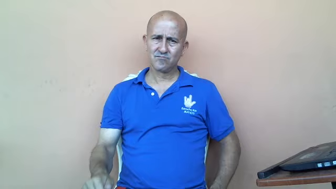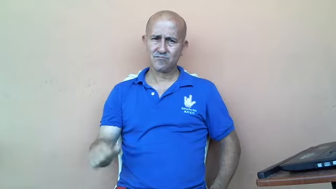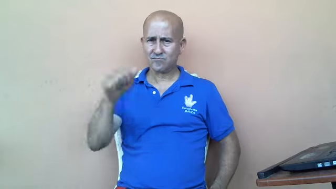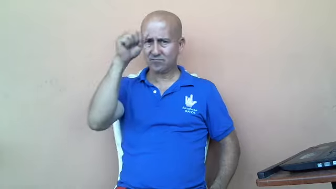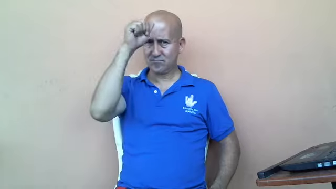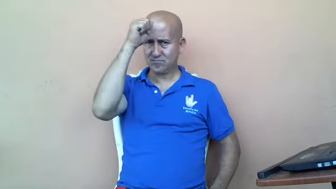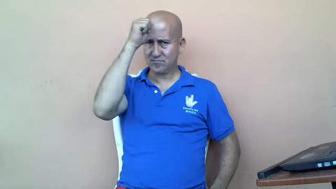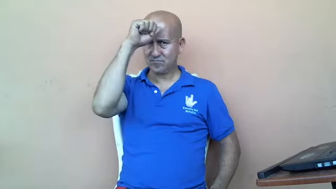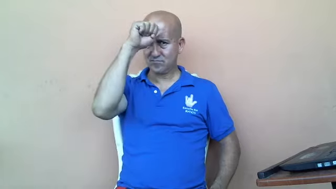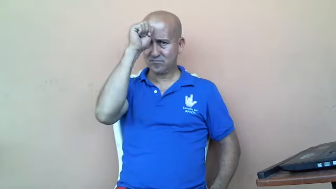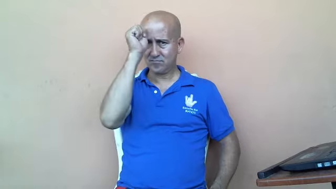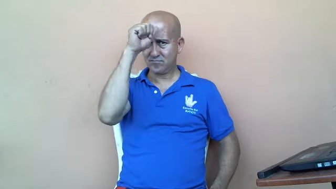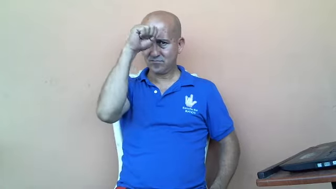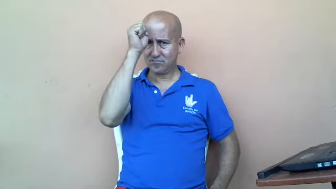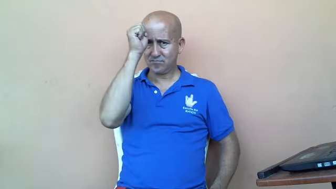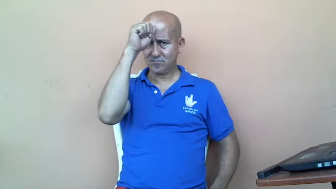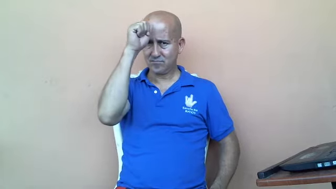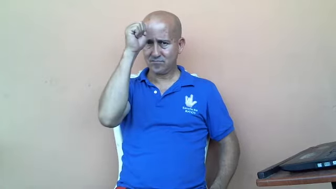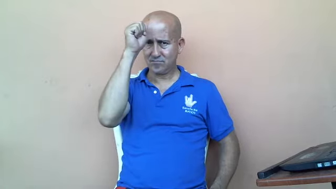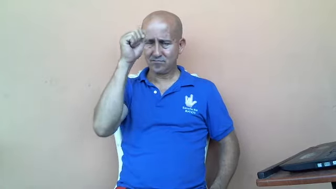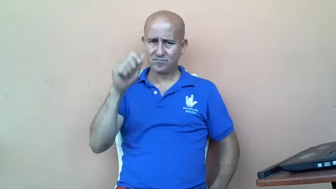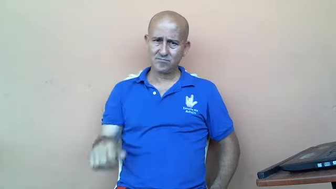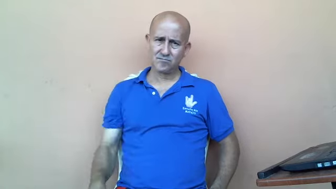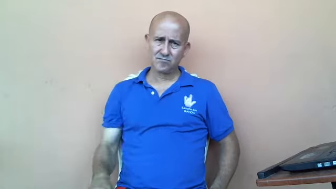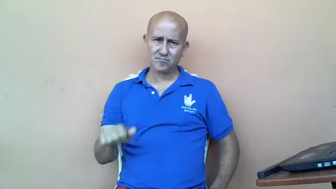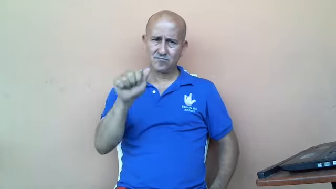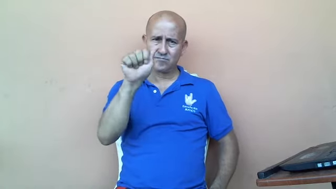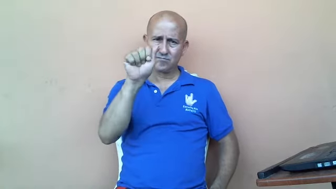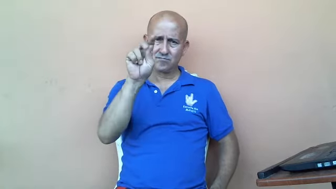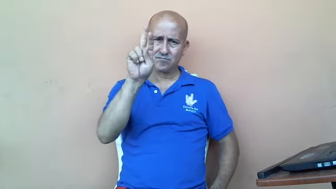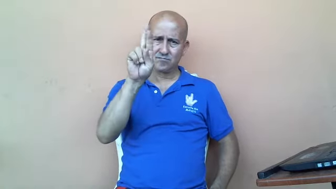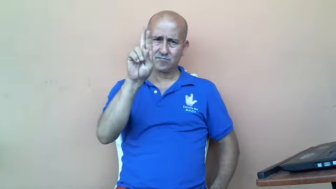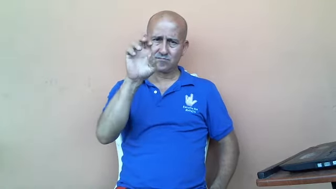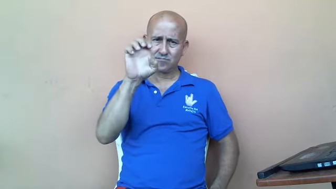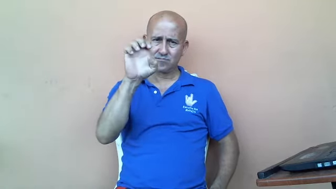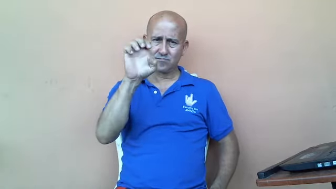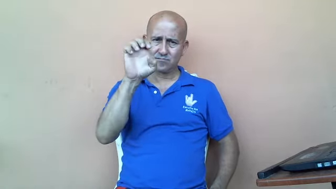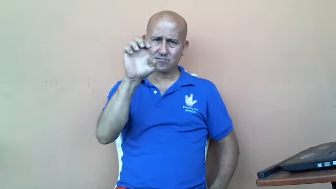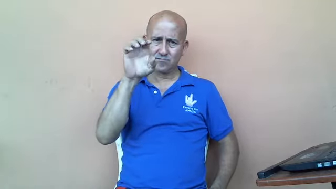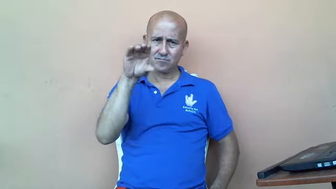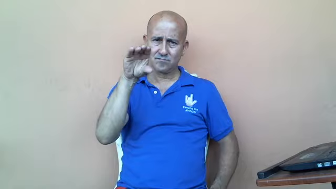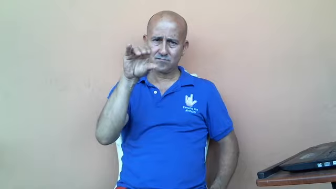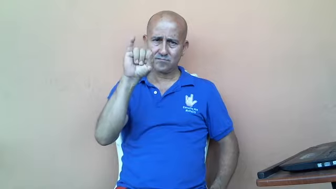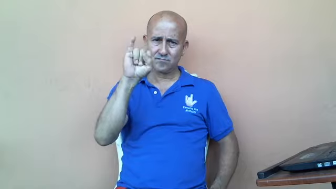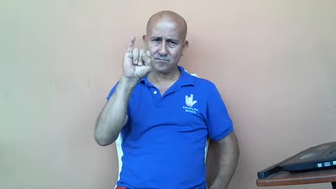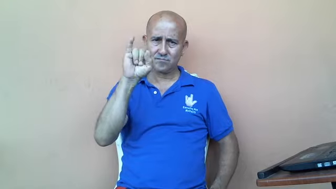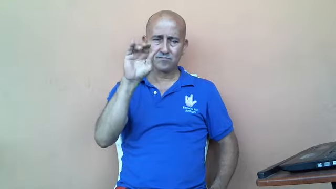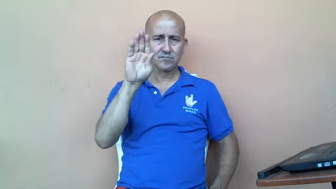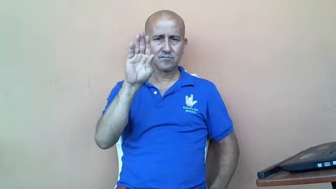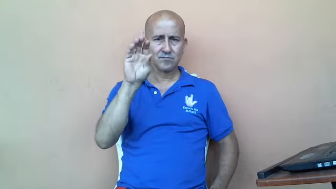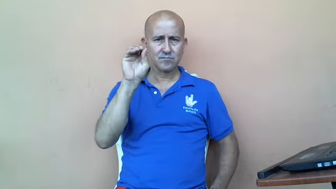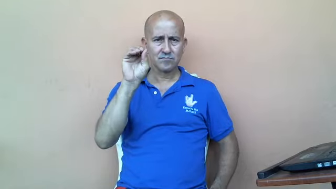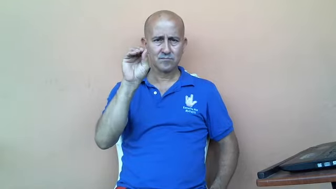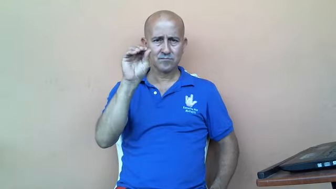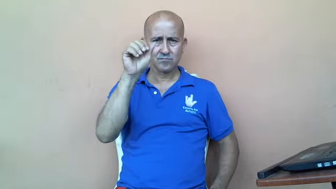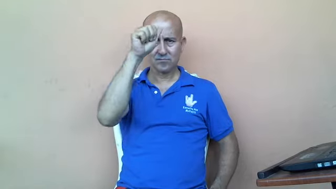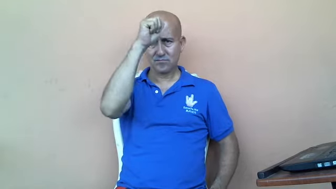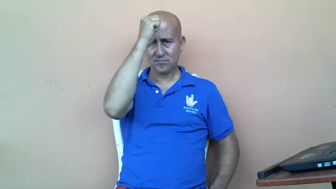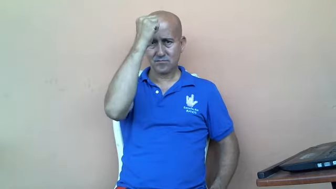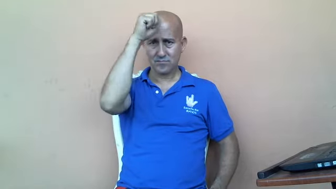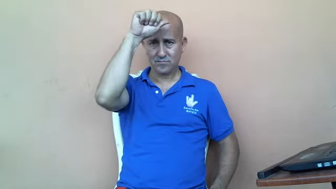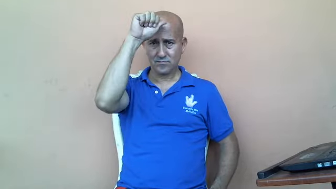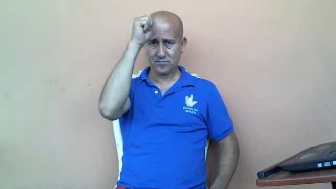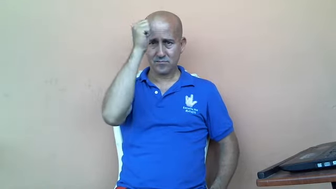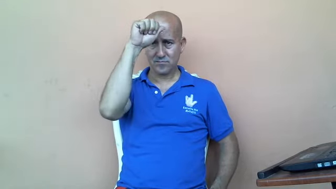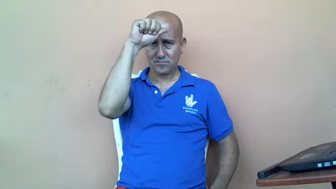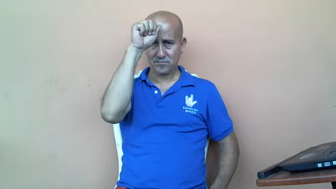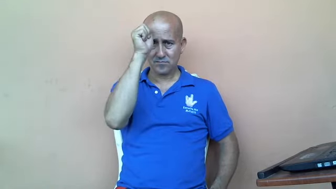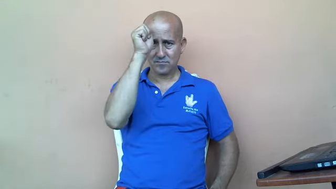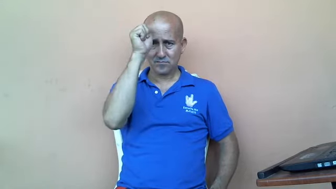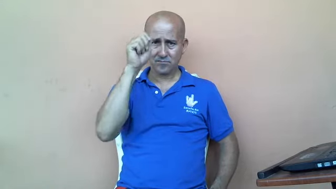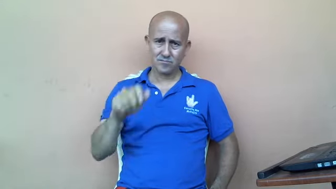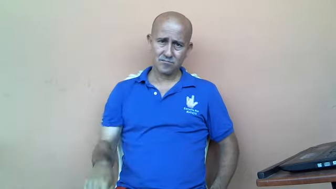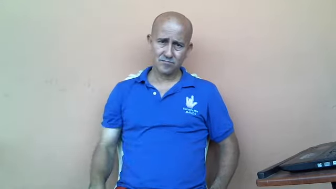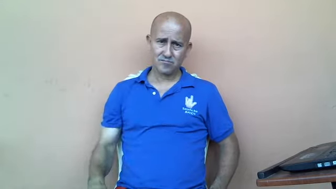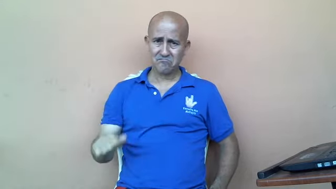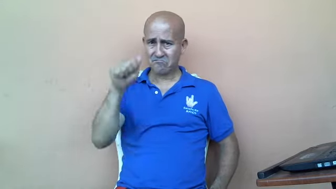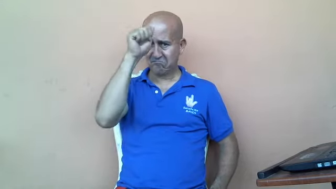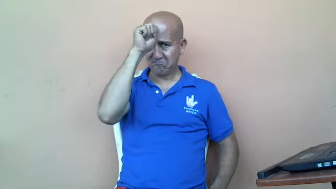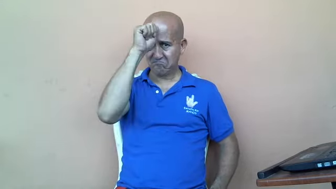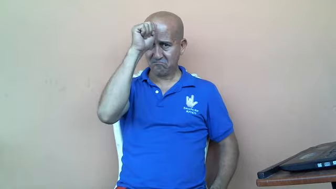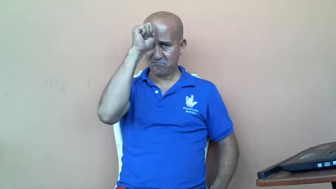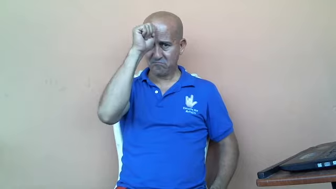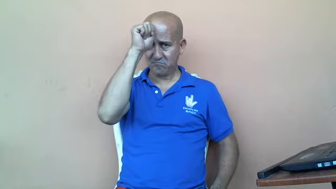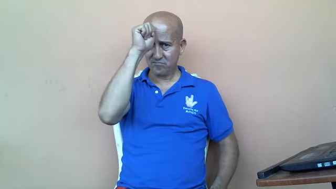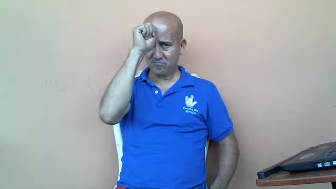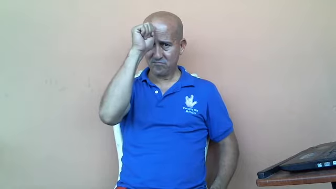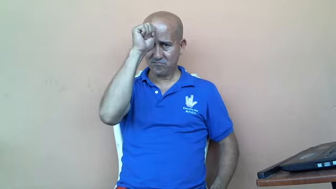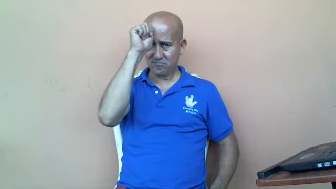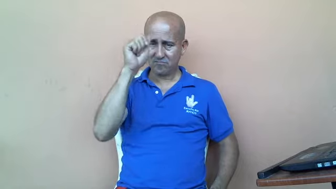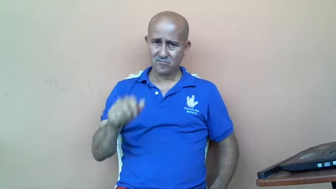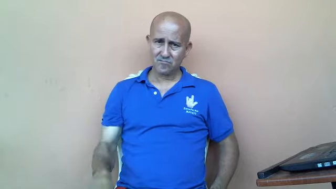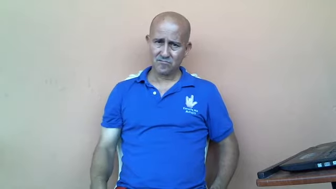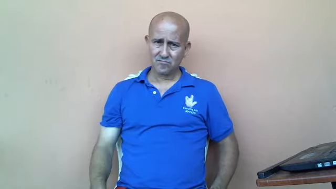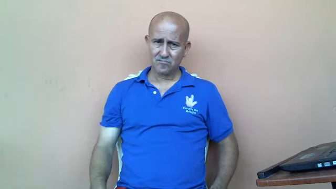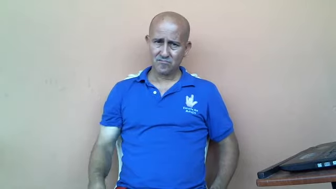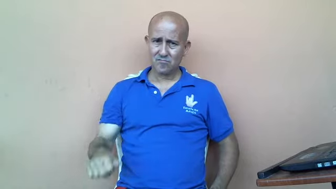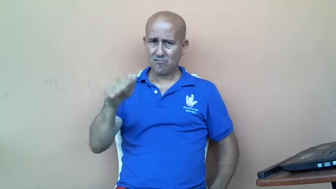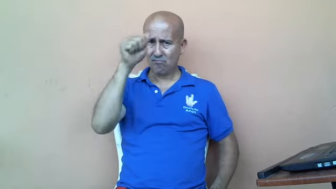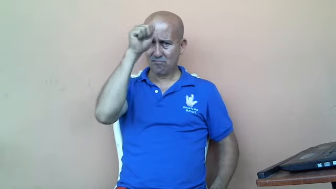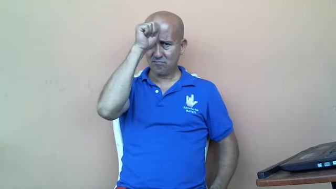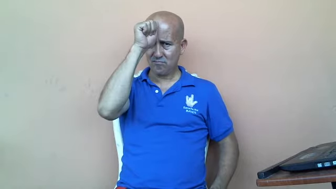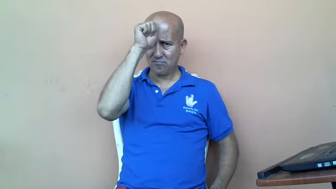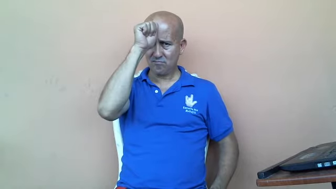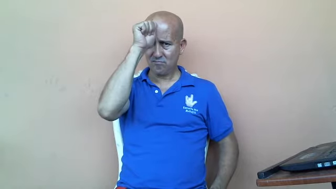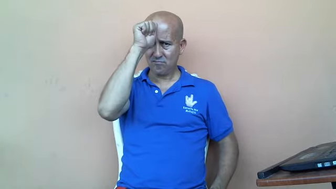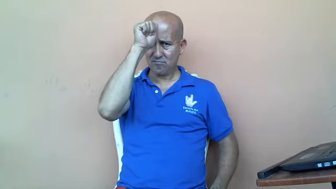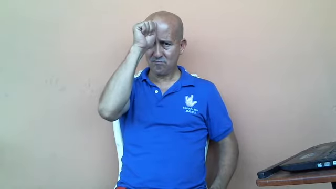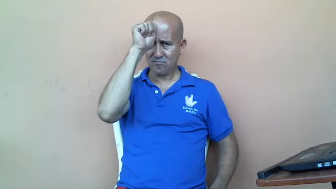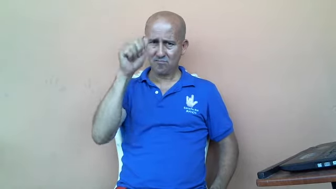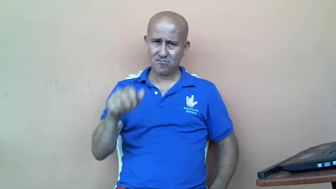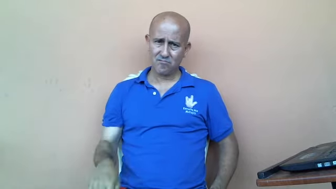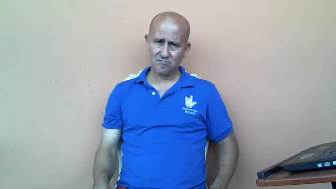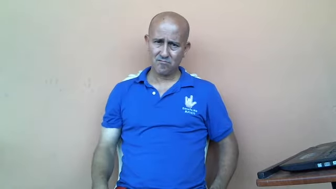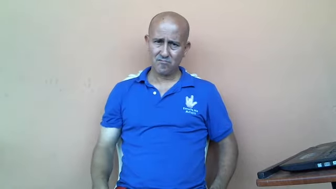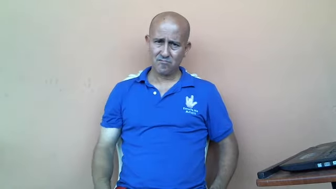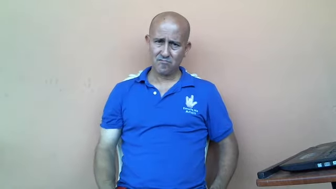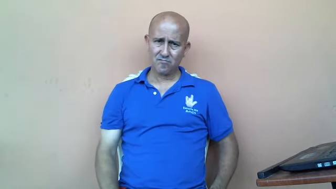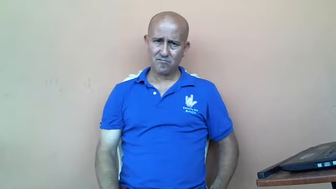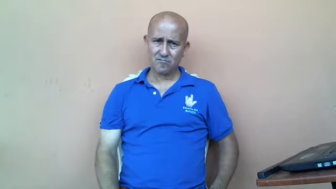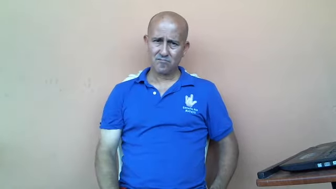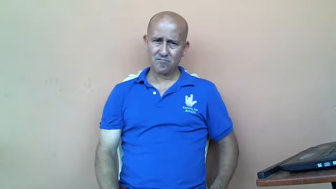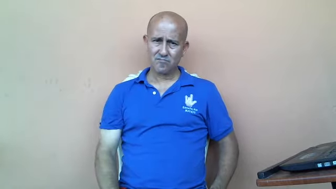Arecibo